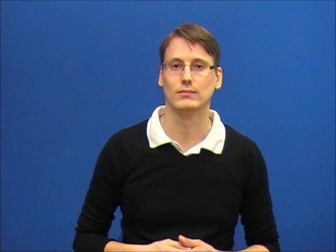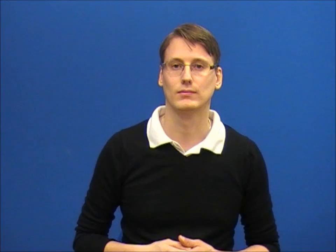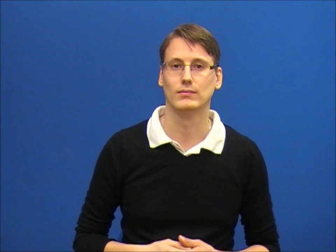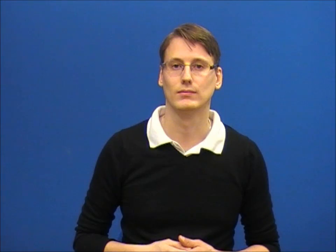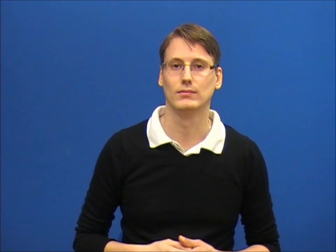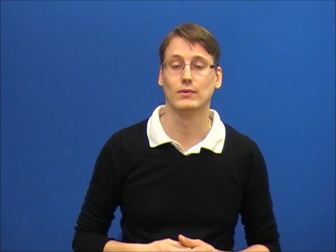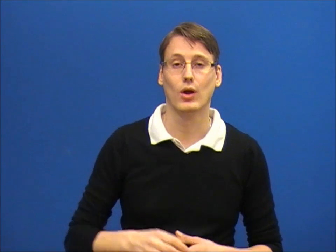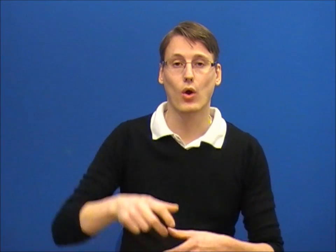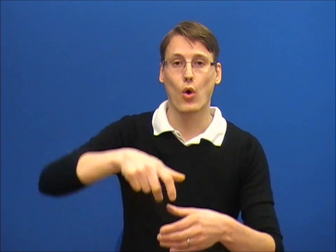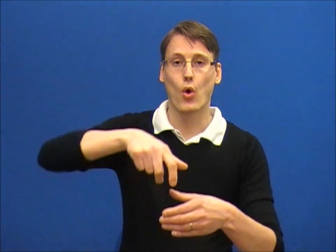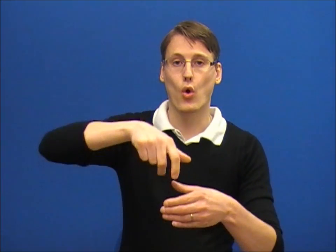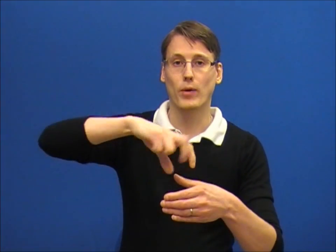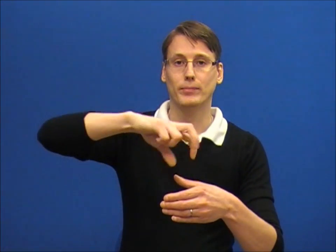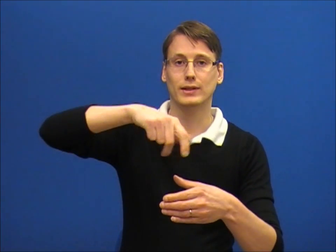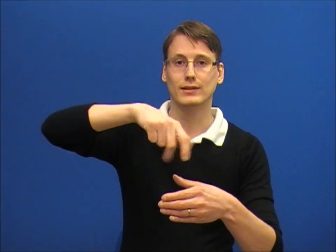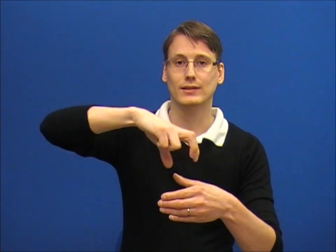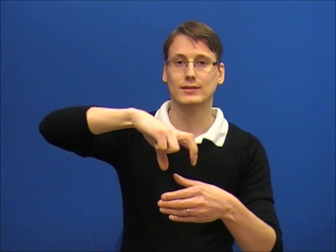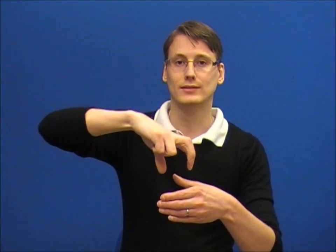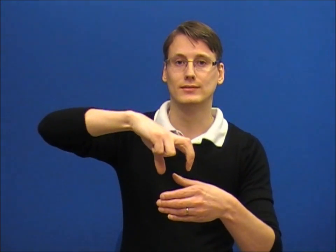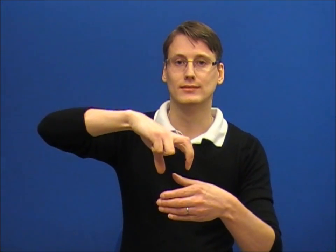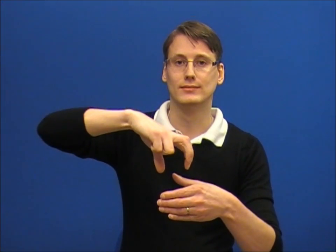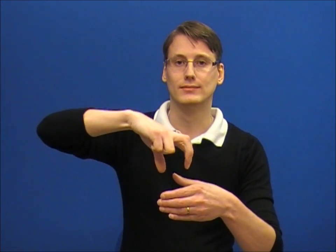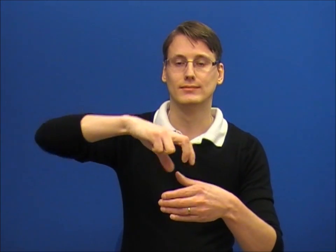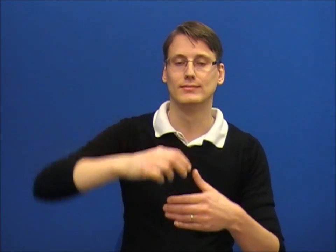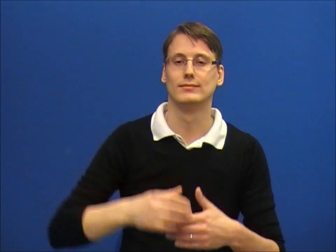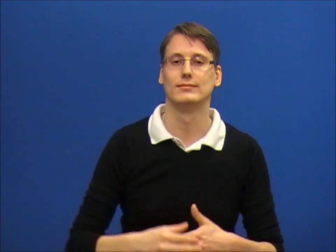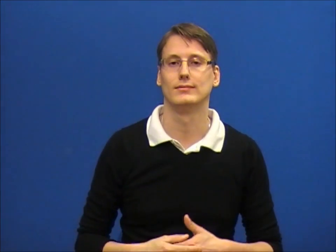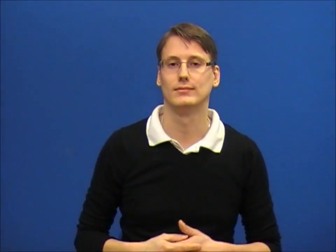ÖPPNA